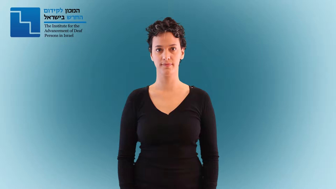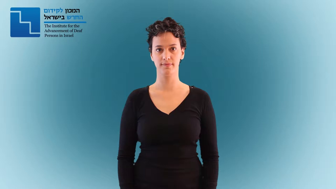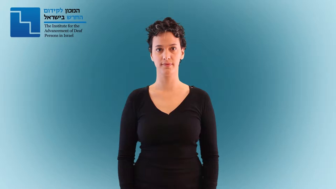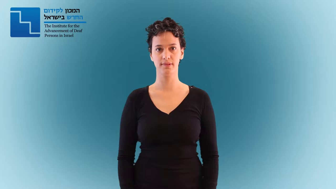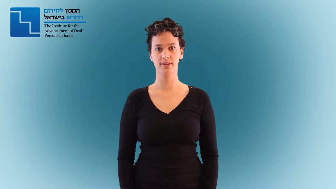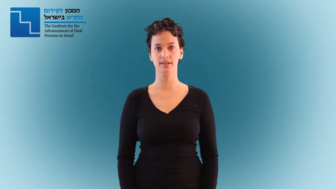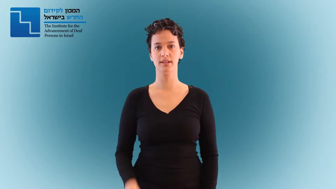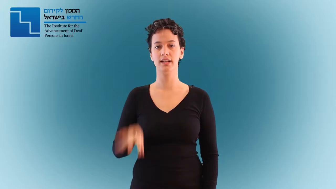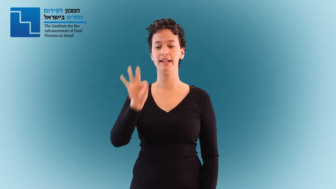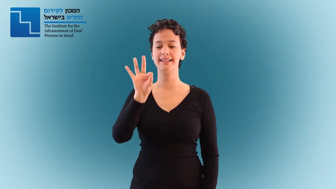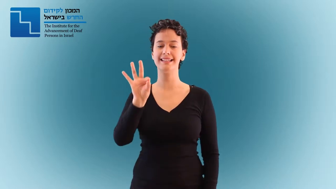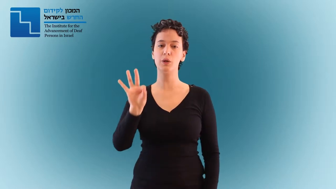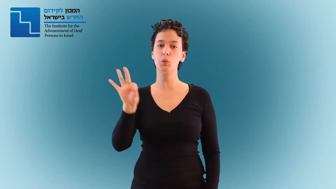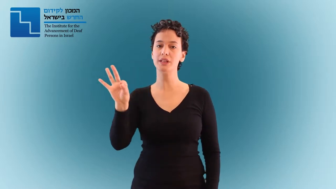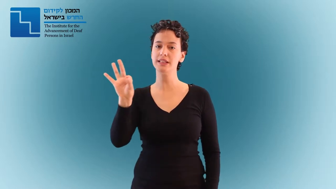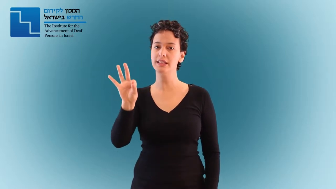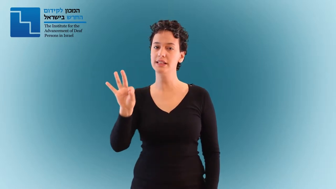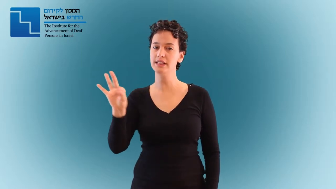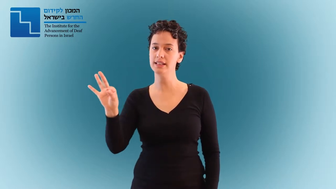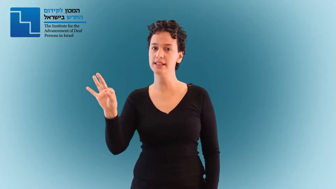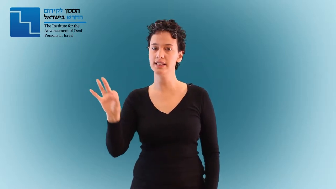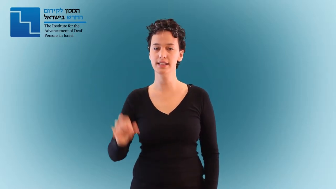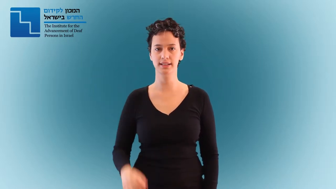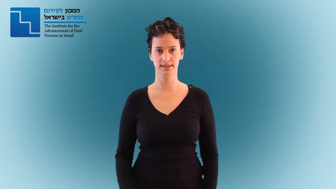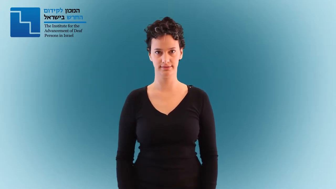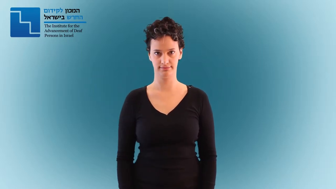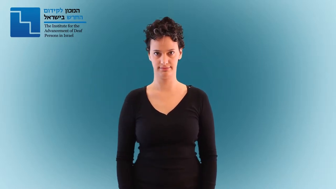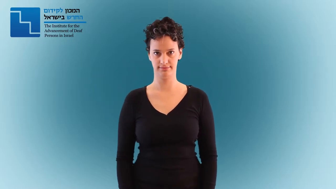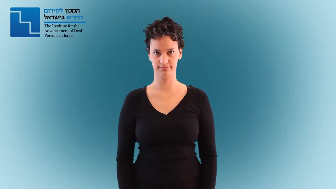לנקד